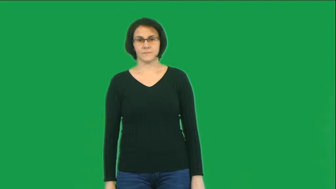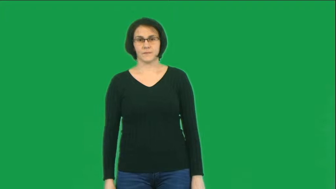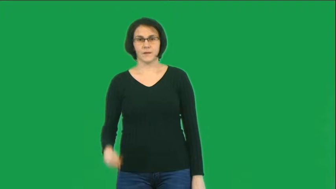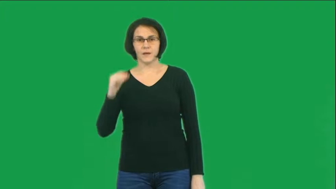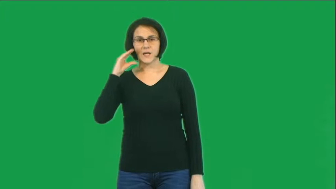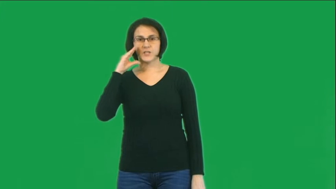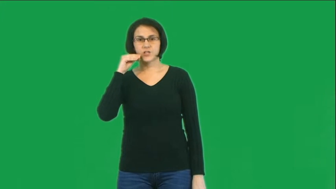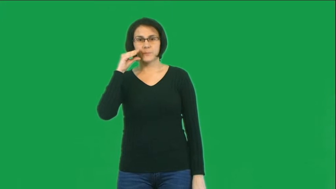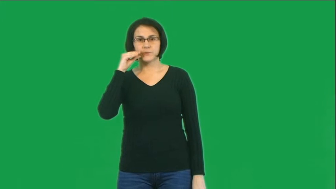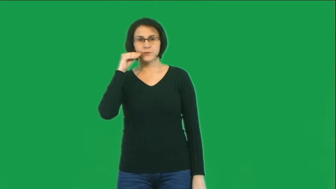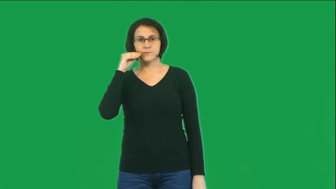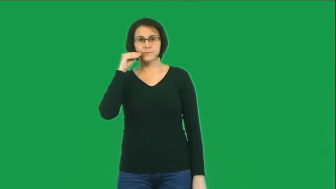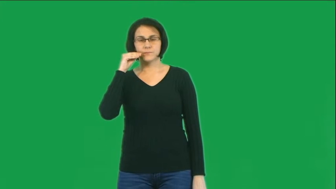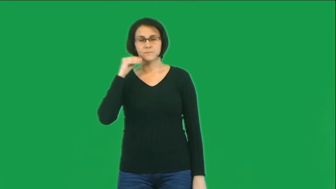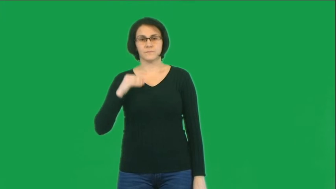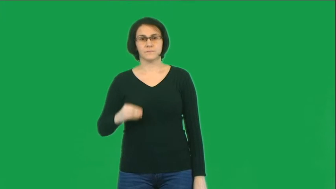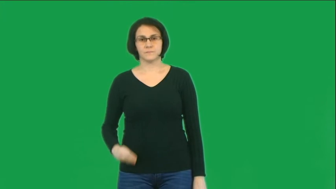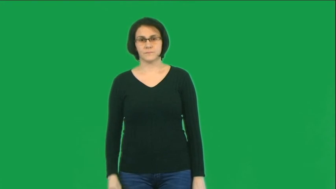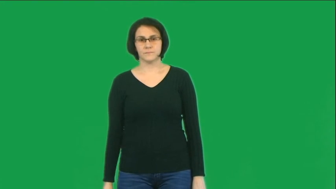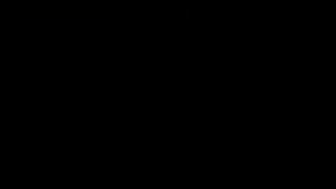szept